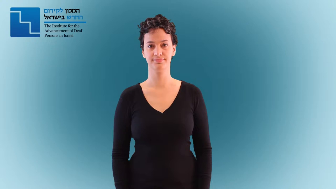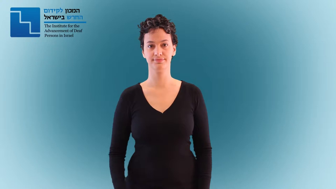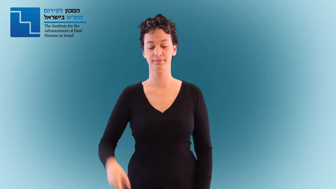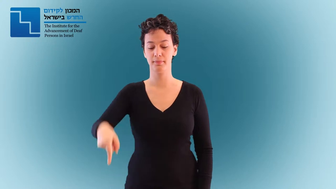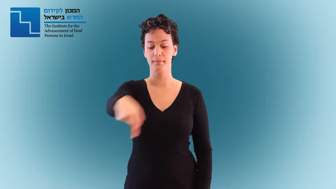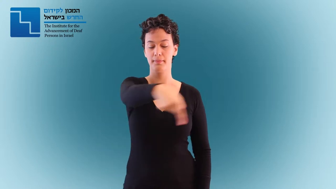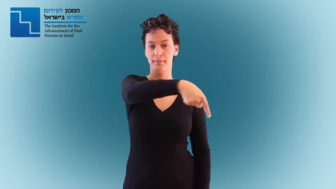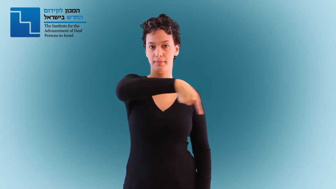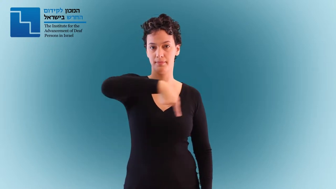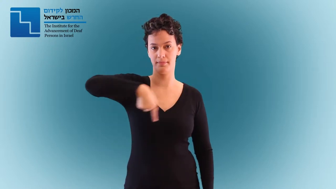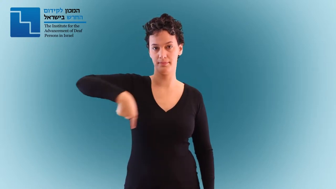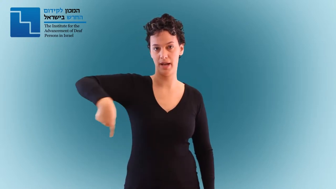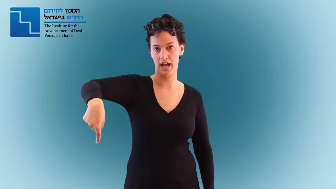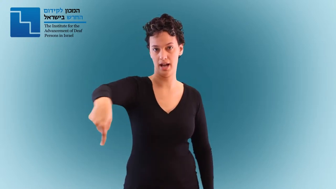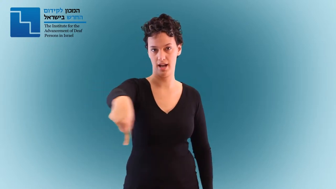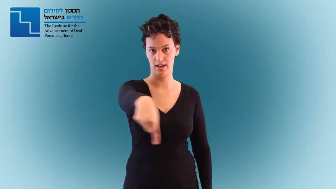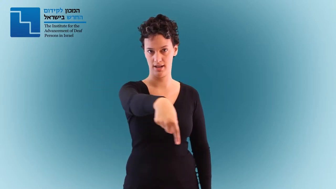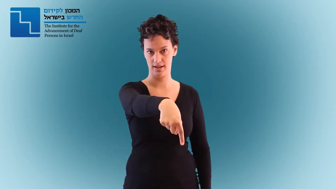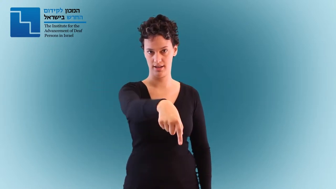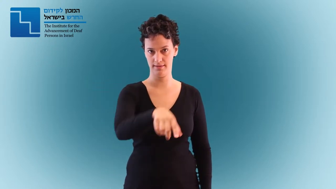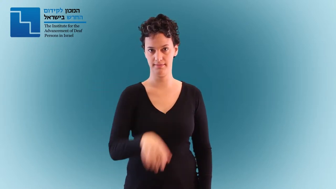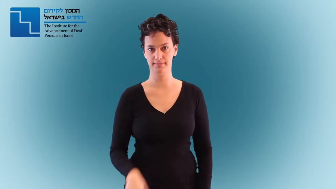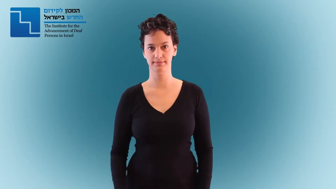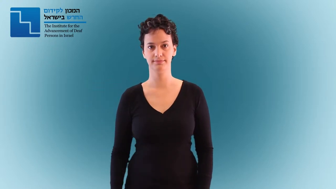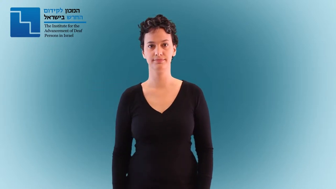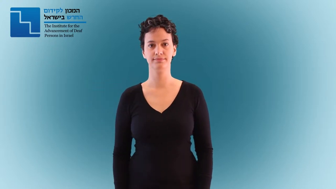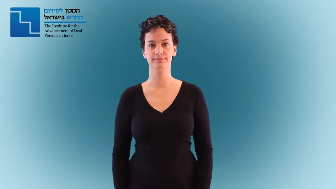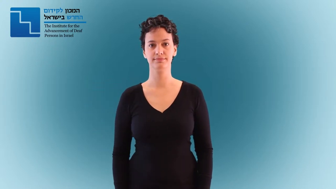מעגל